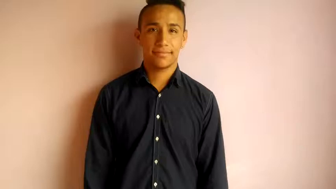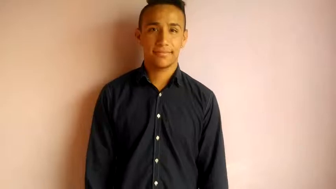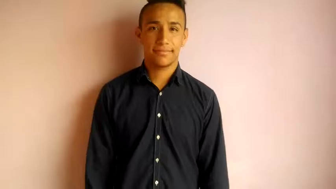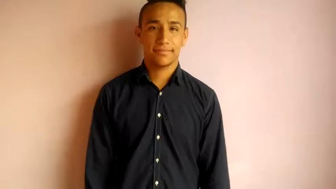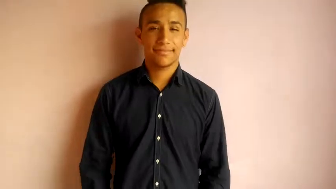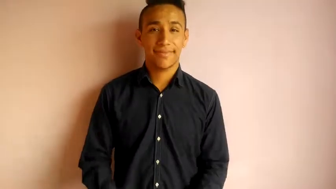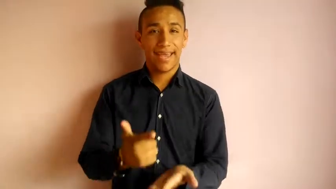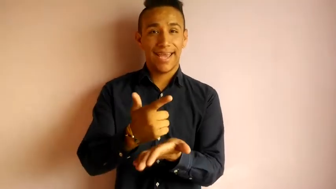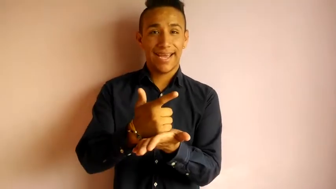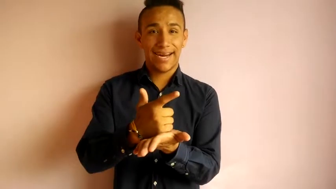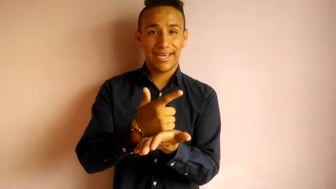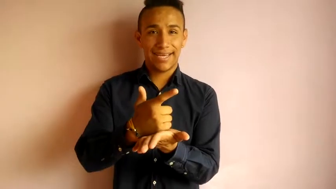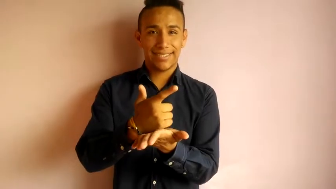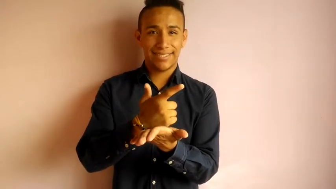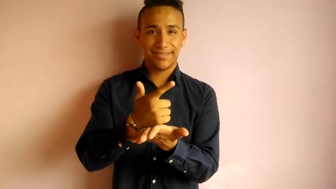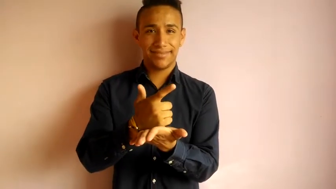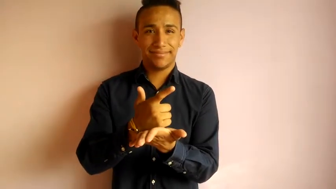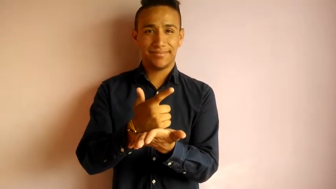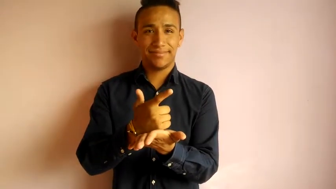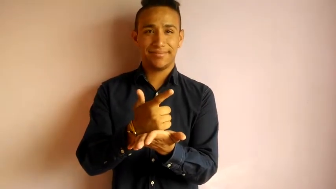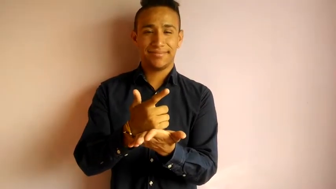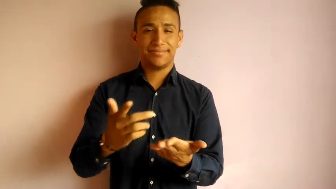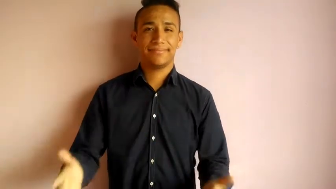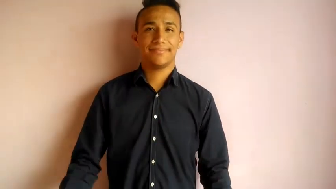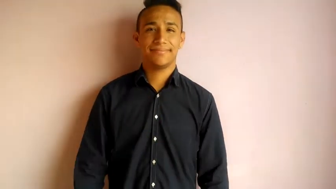gris